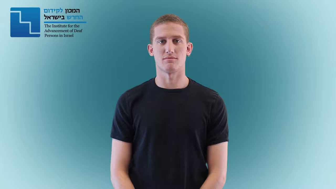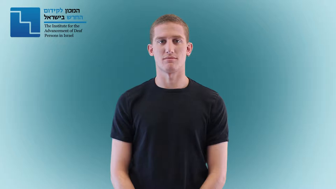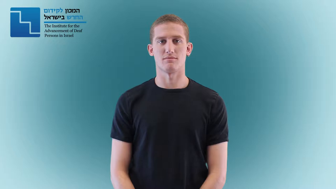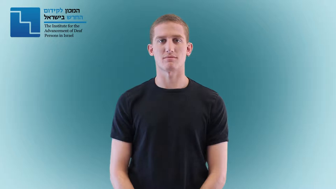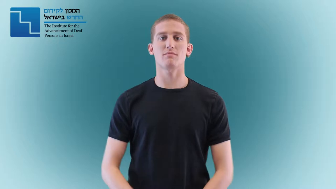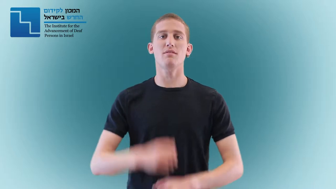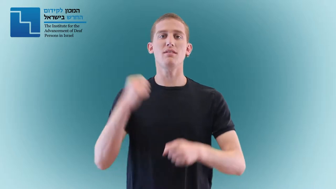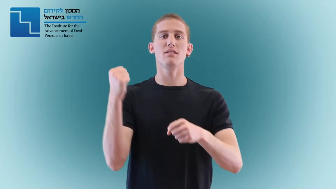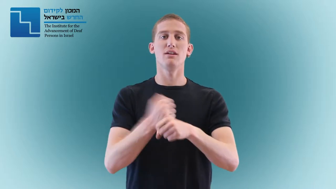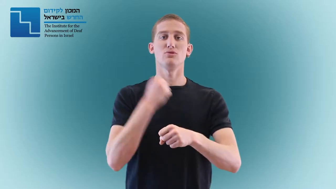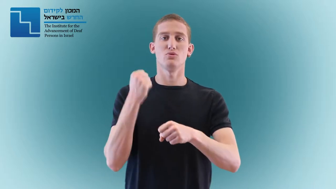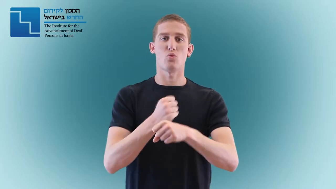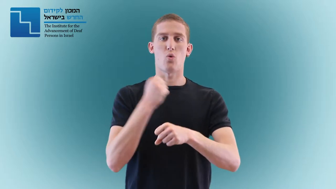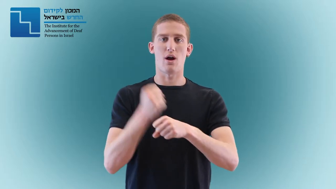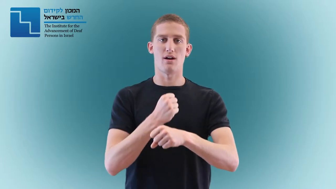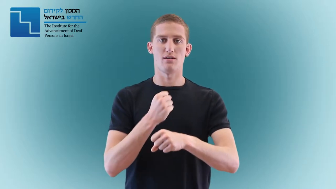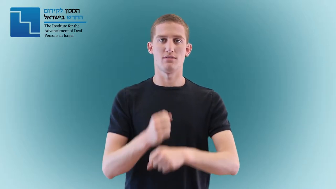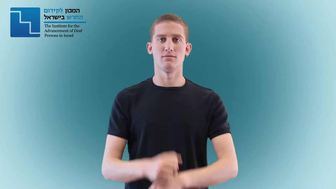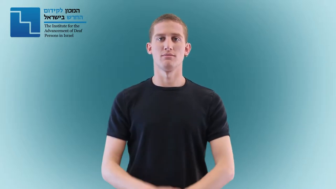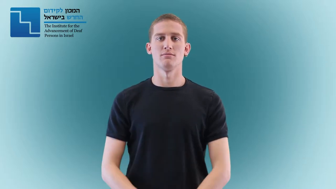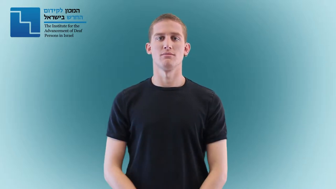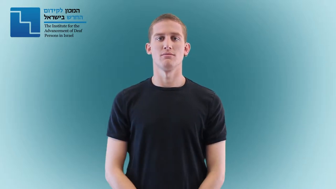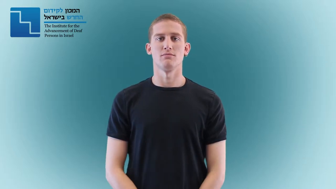תעסוקה